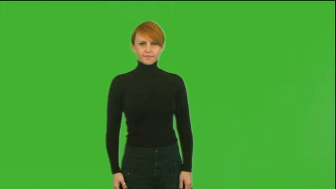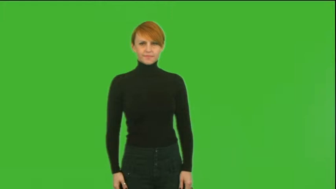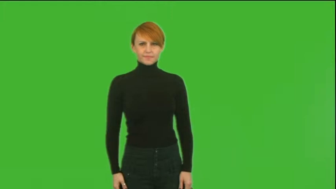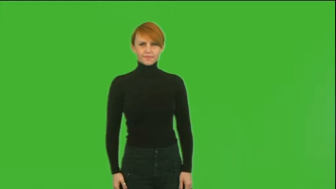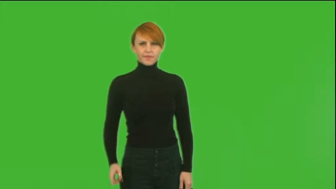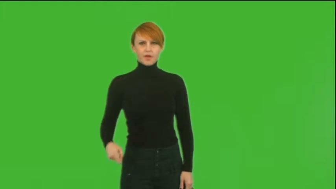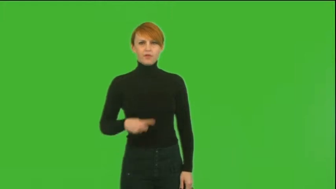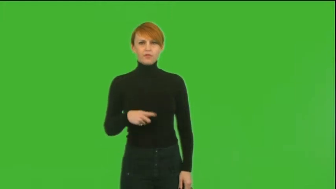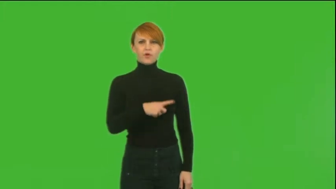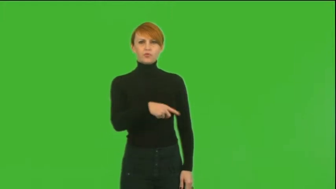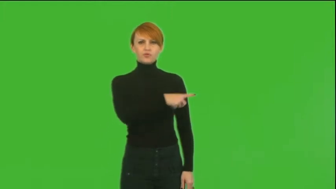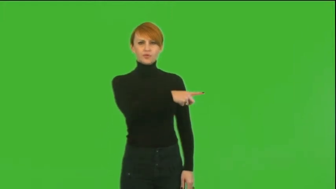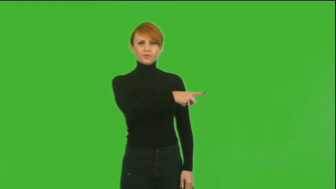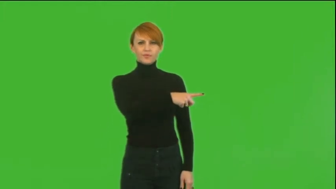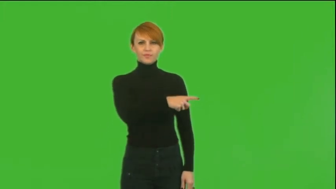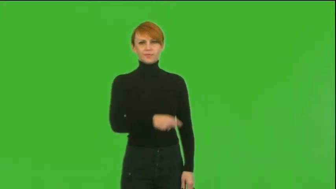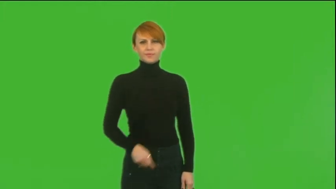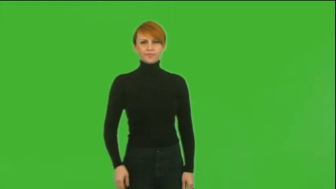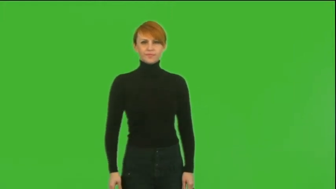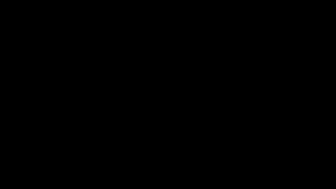wąż